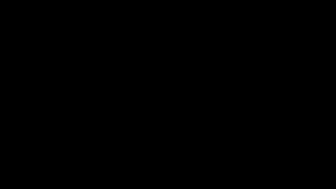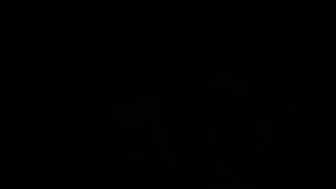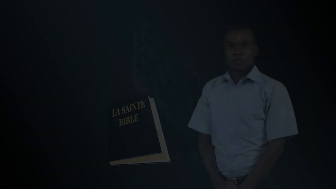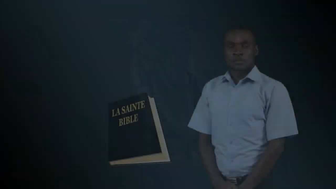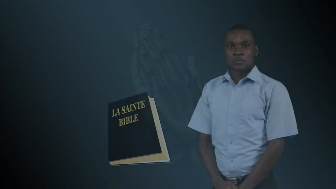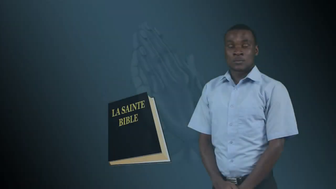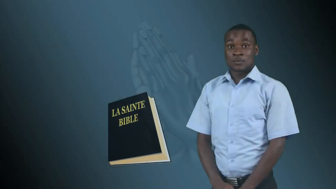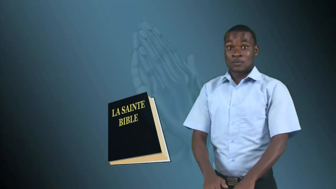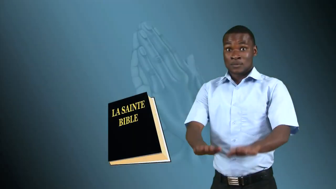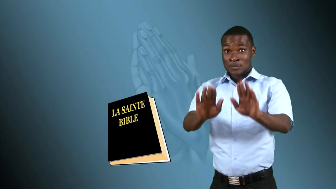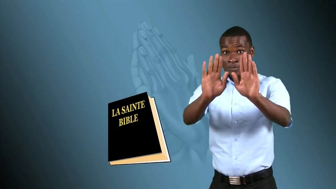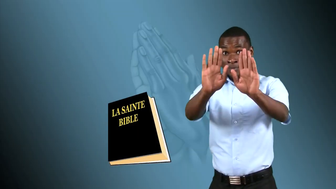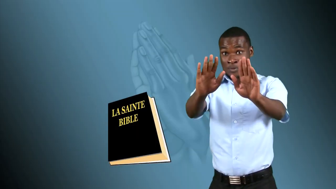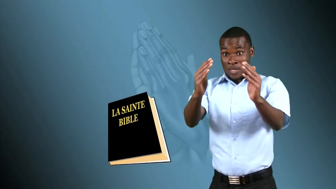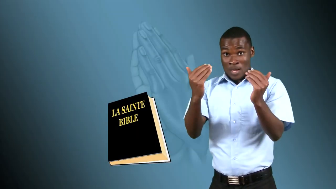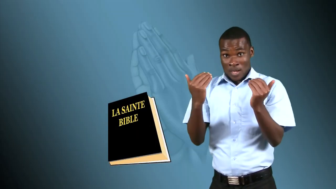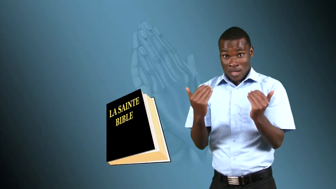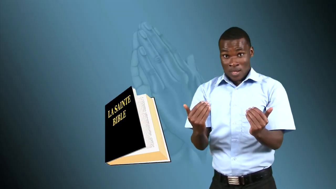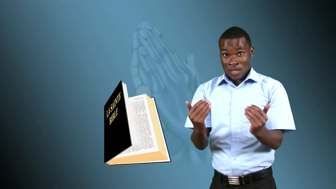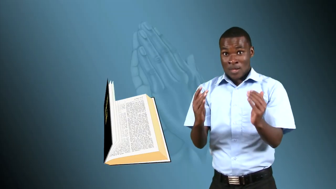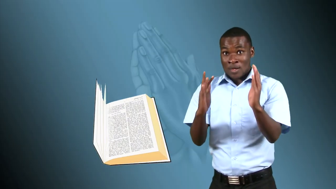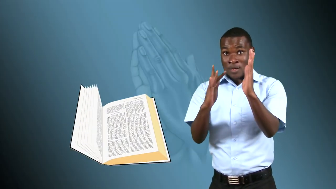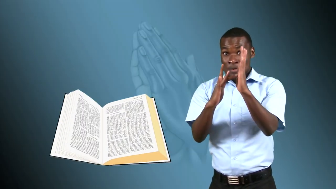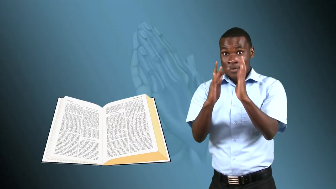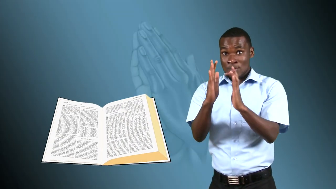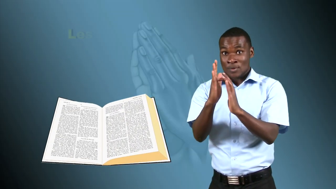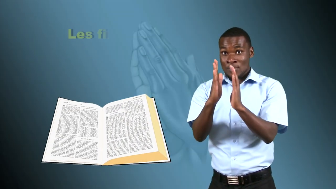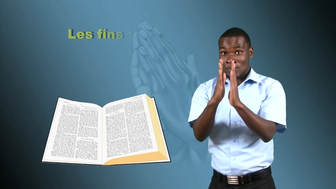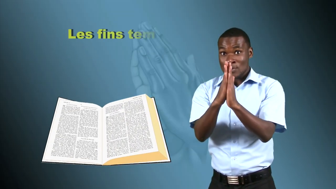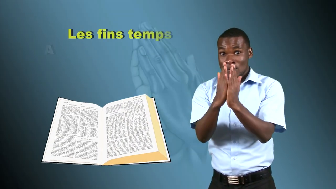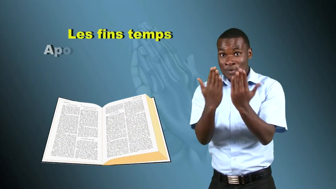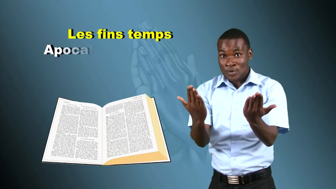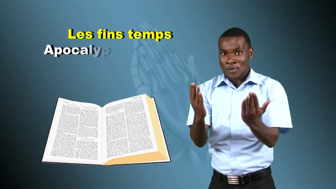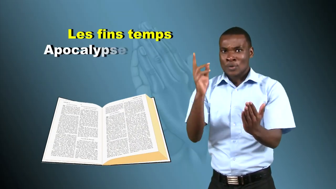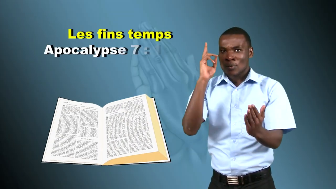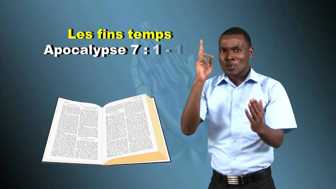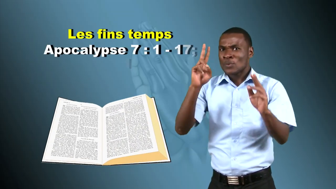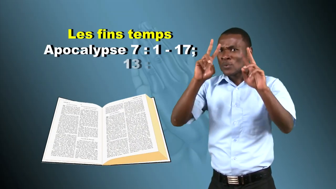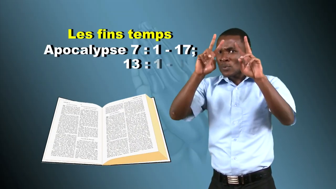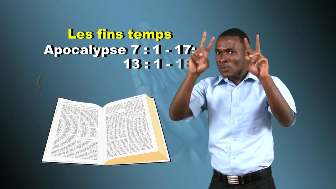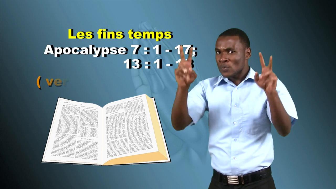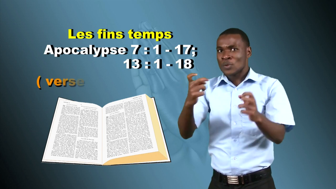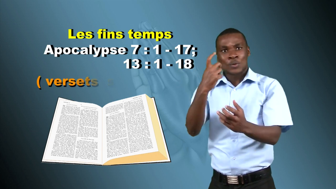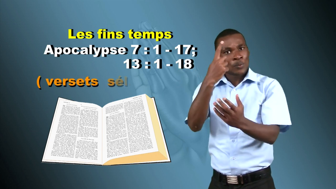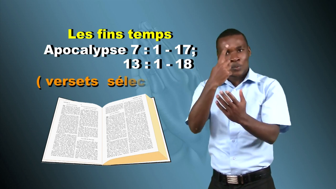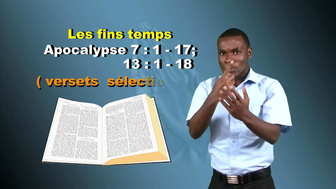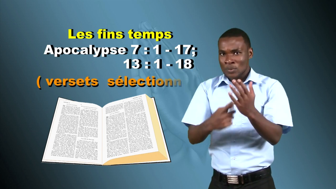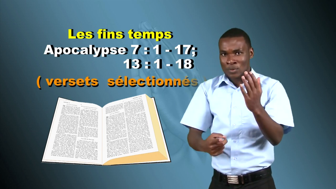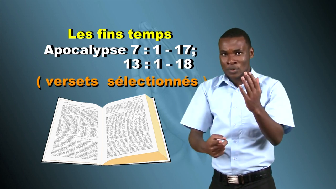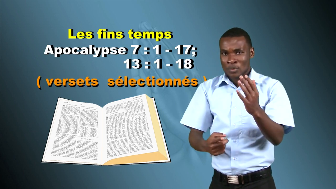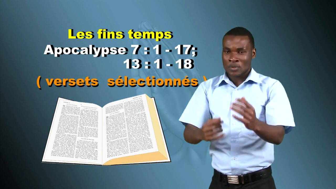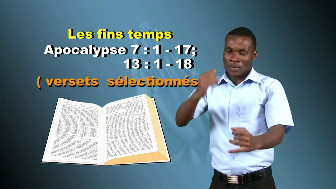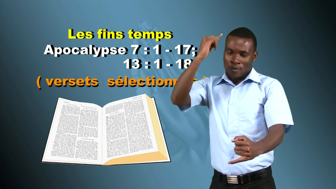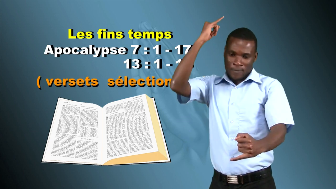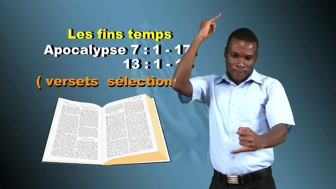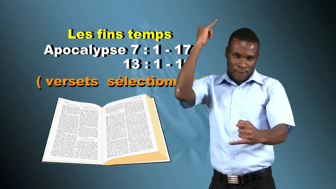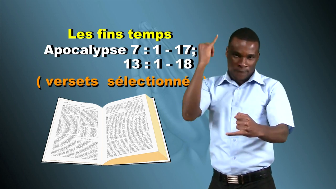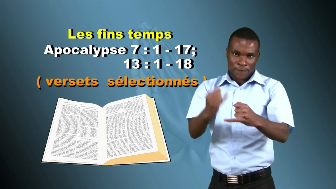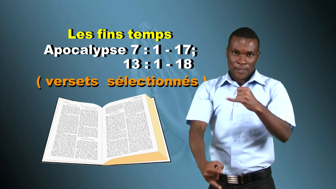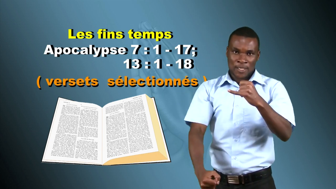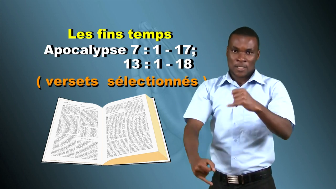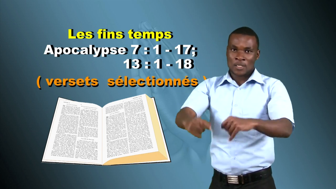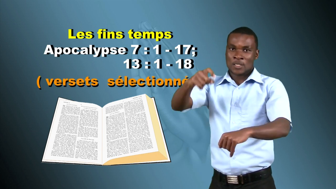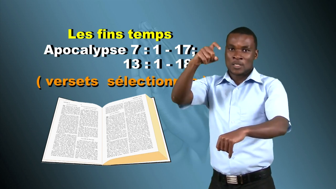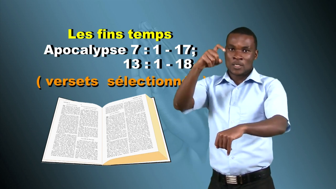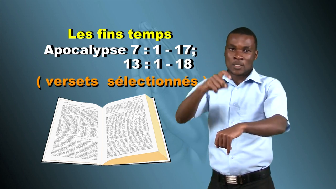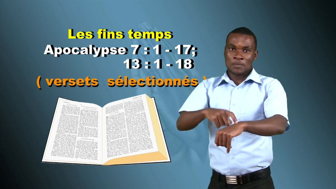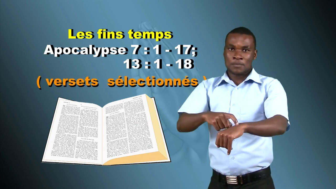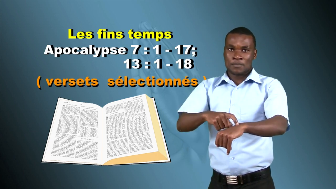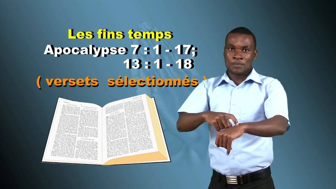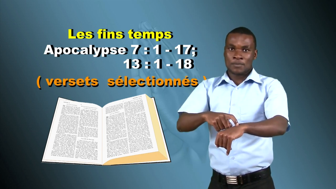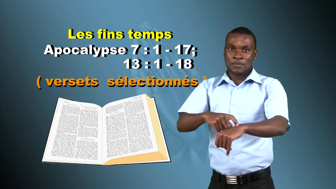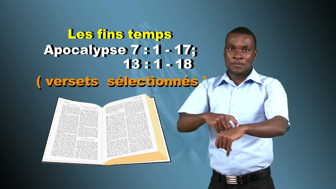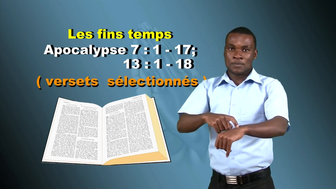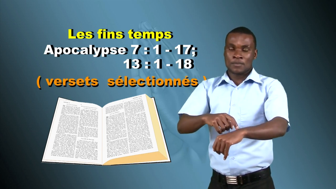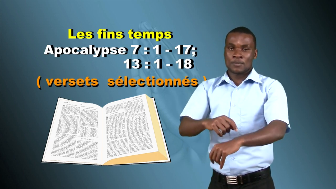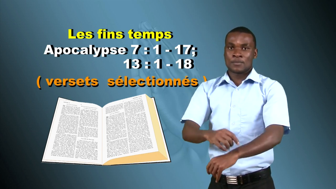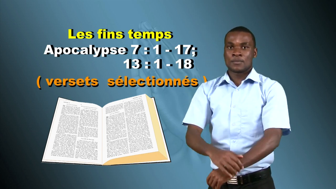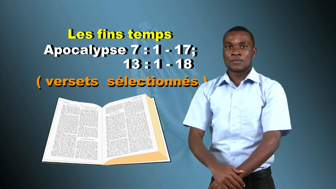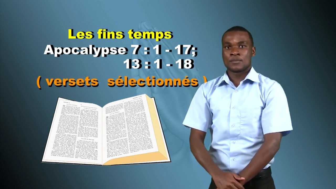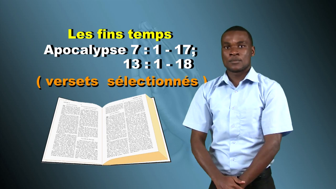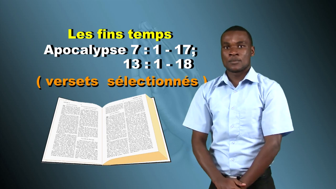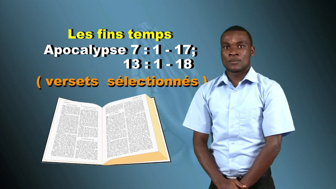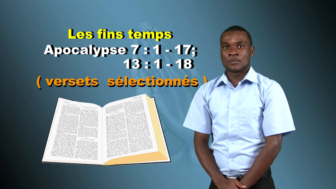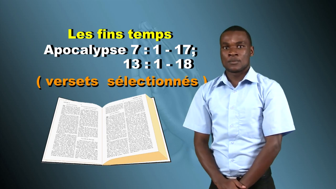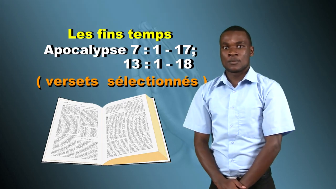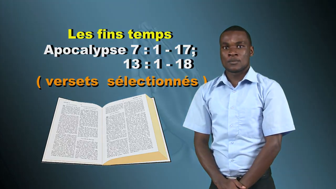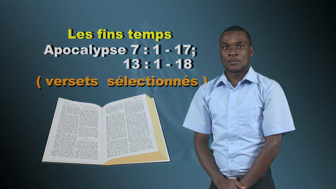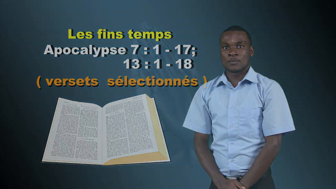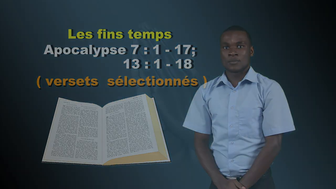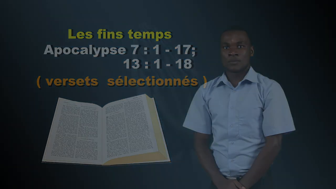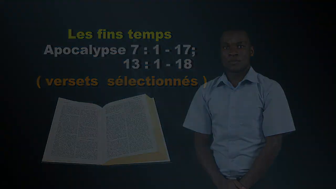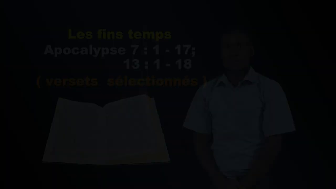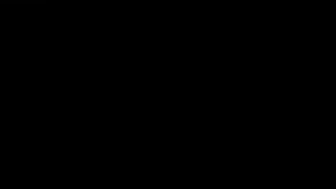Les fins temps